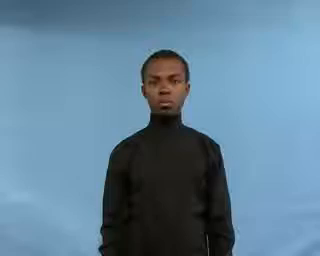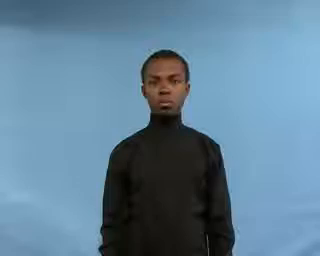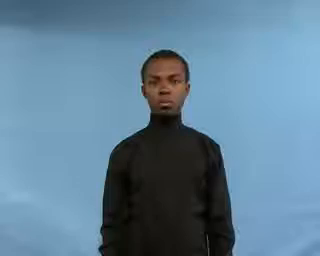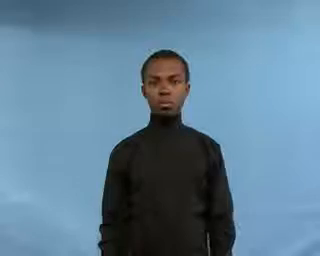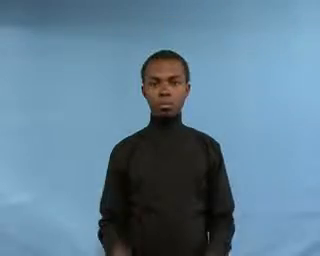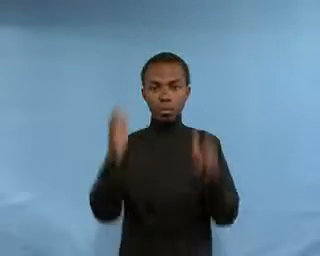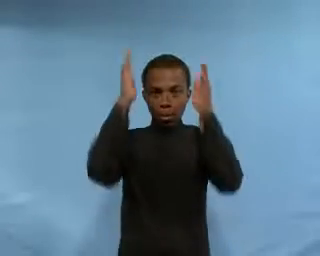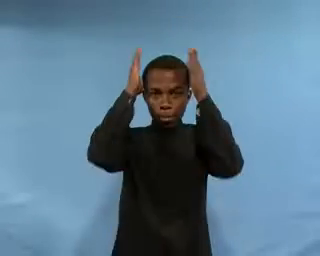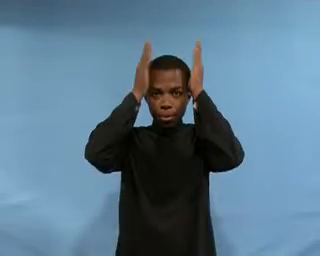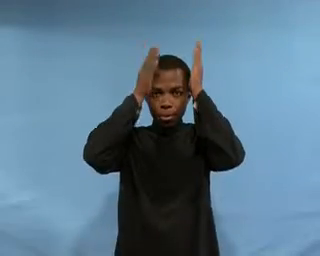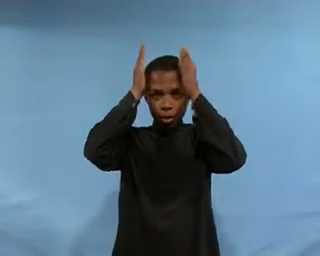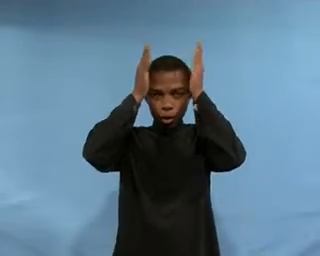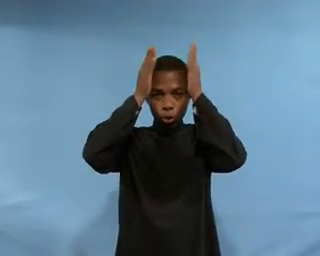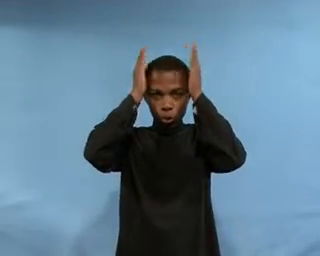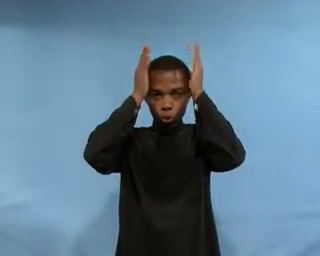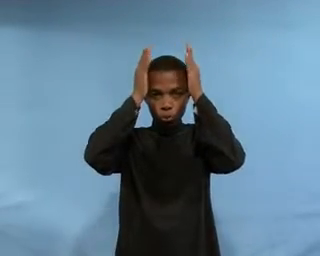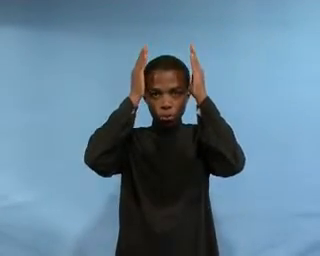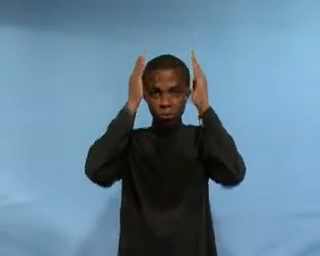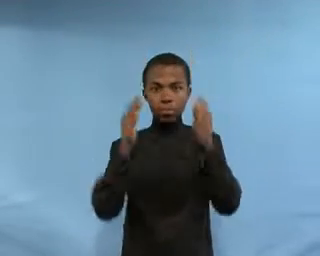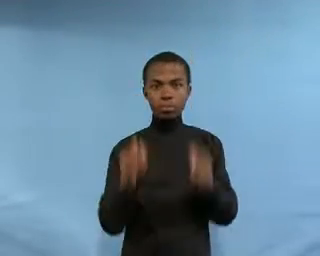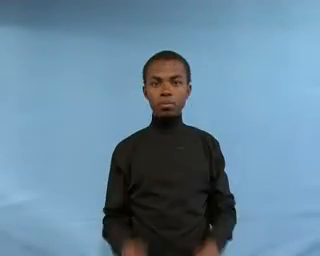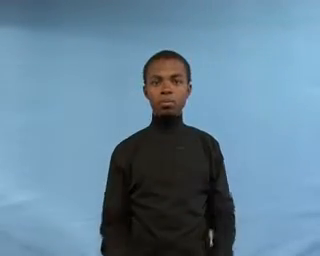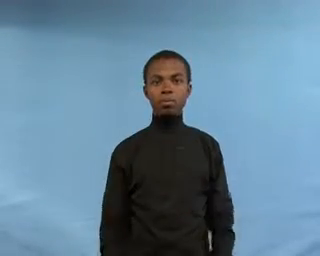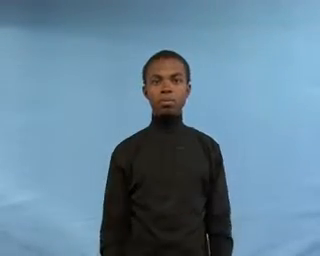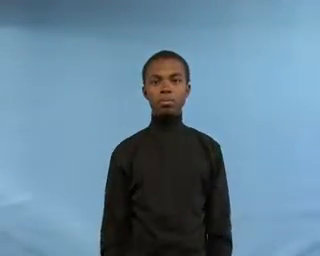bitro